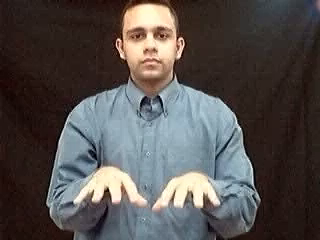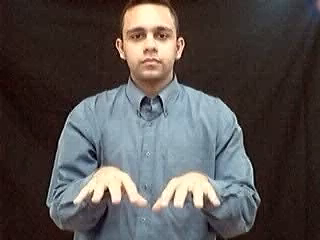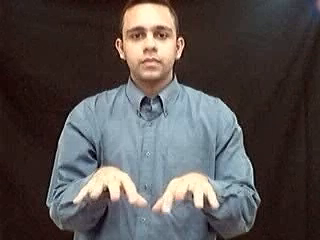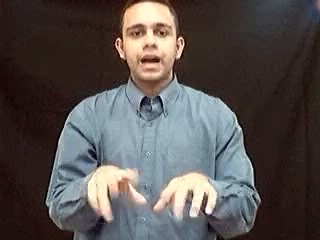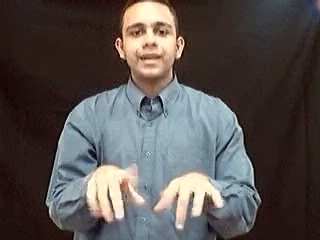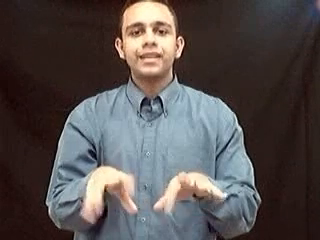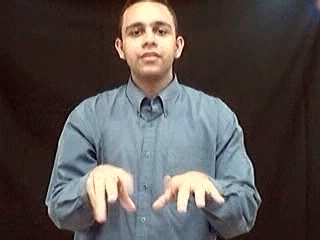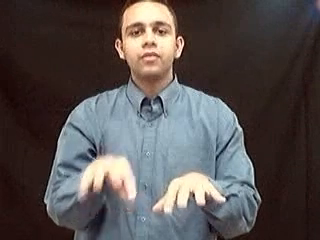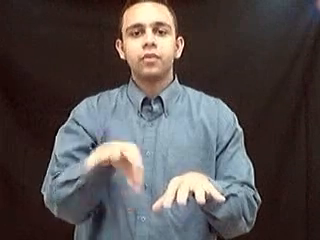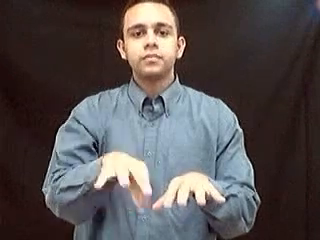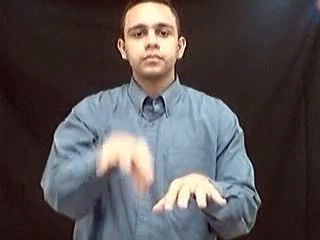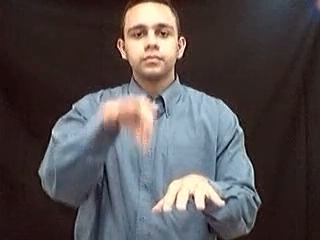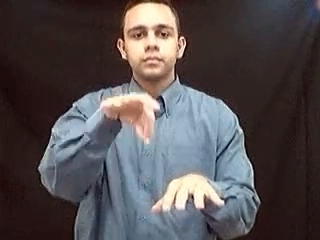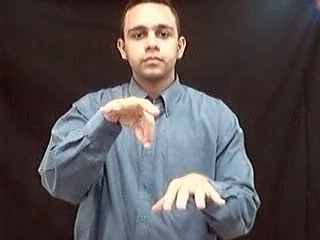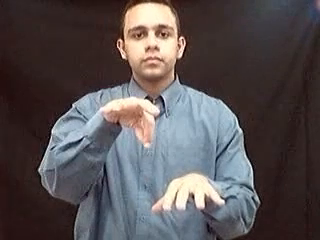arquivo